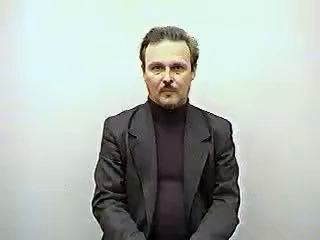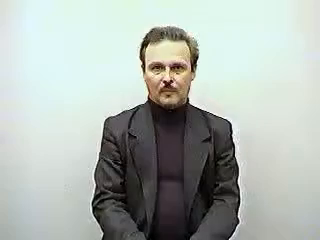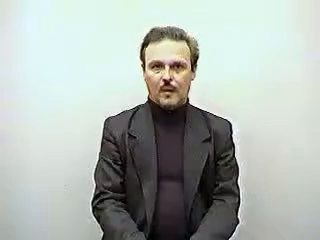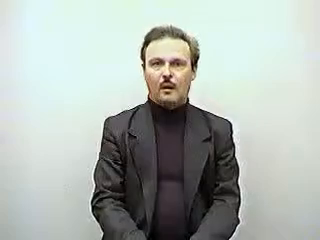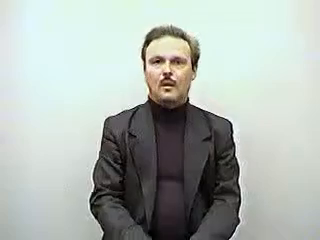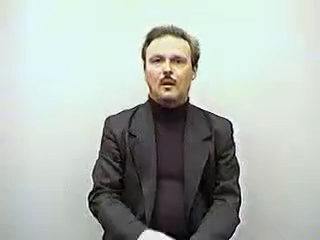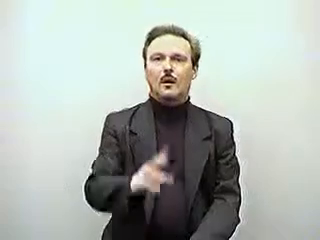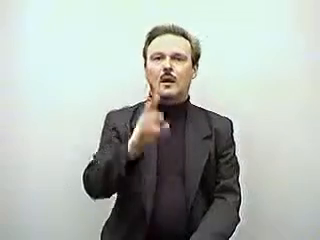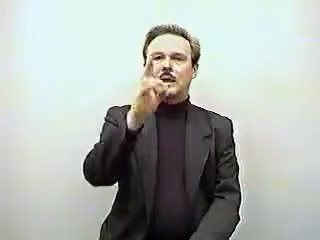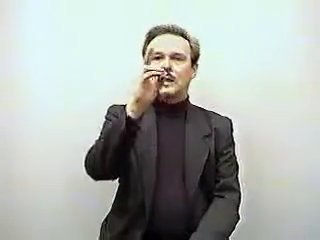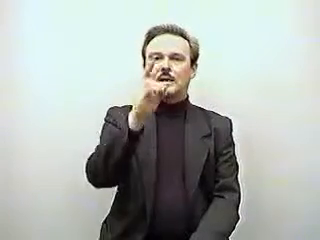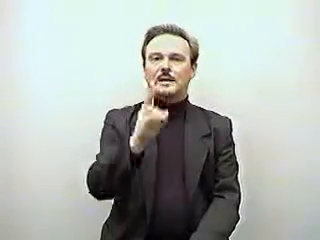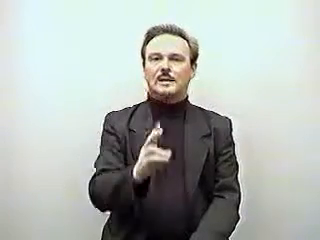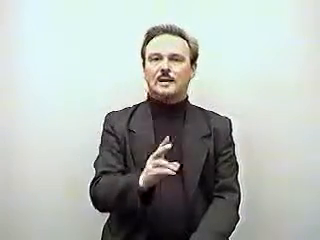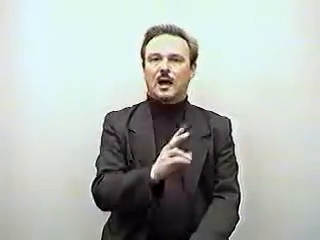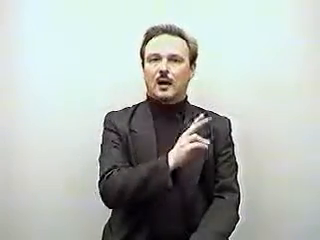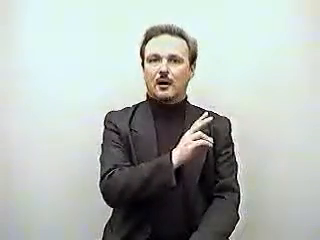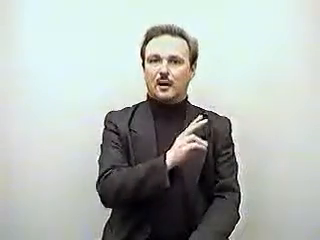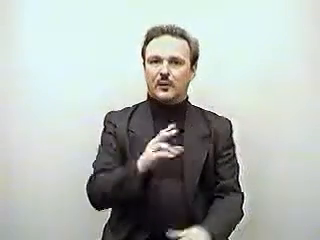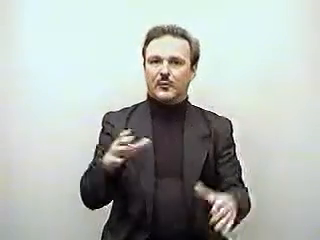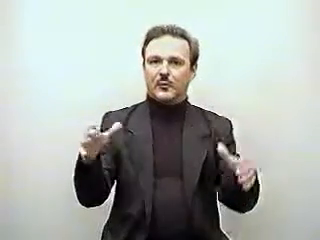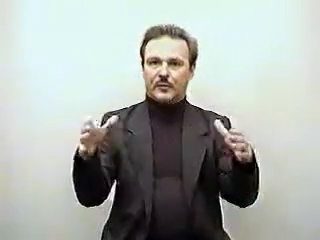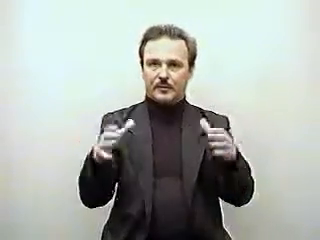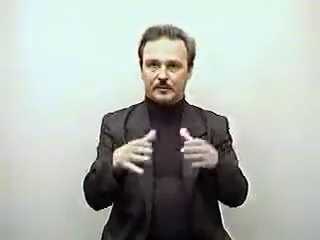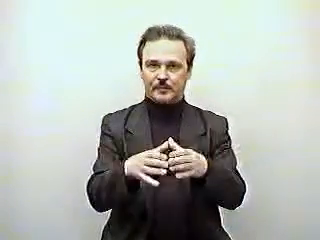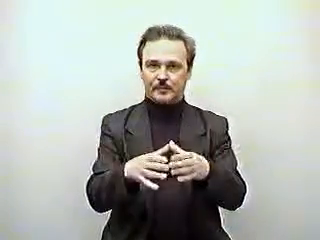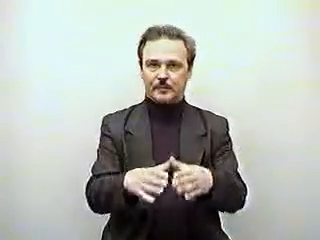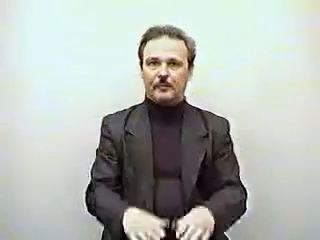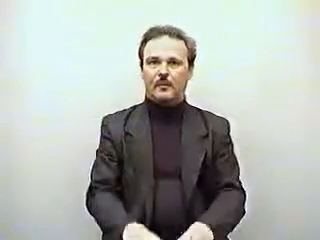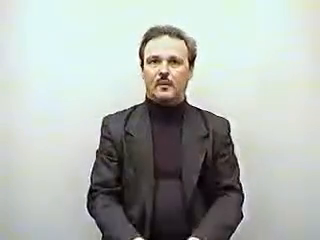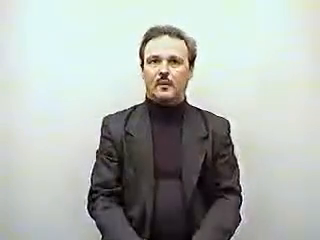церковь